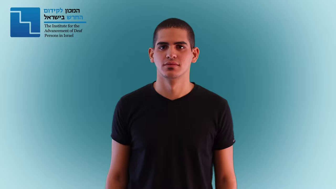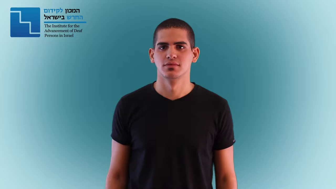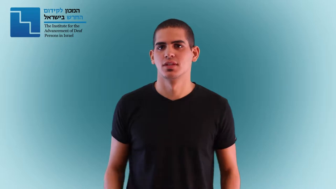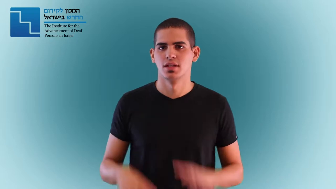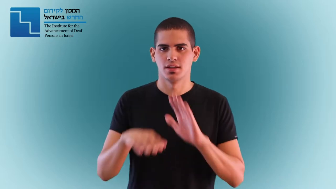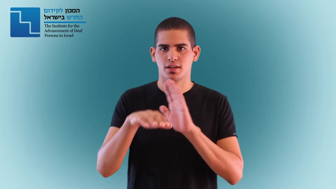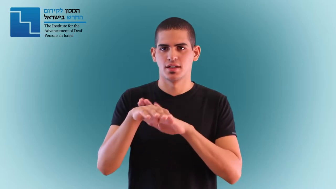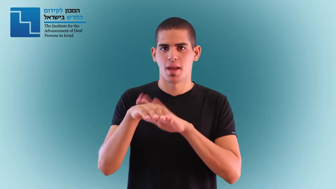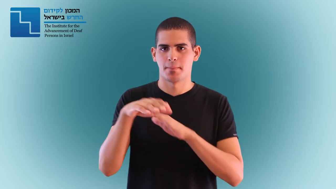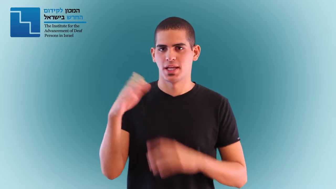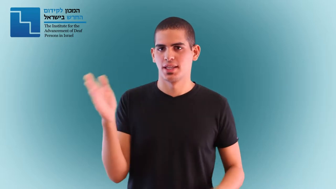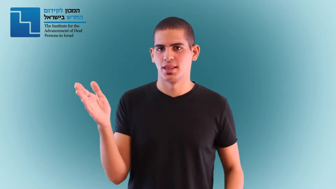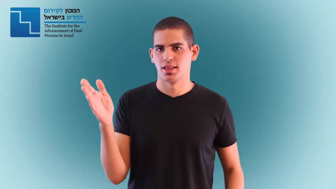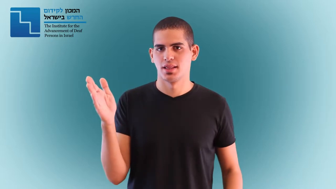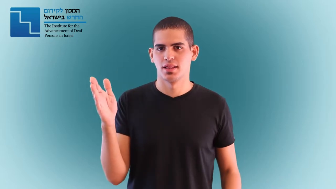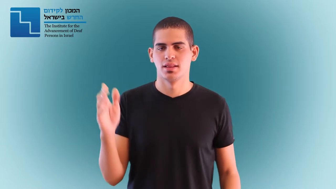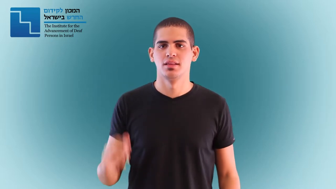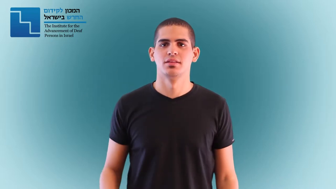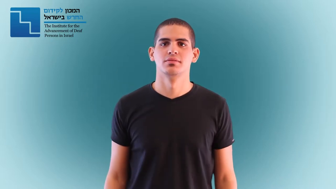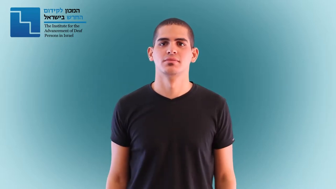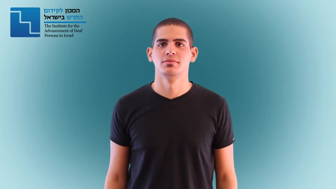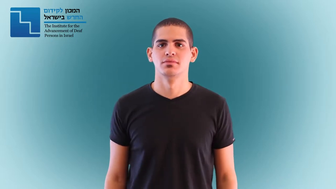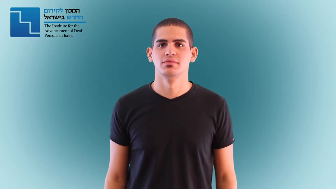ימין